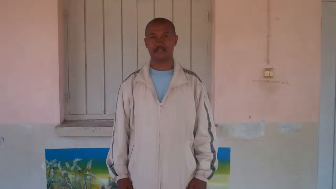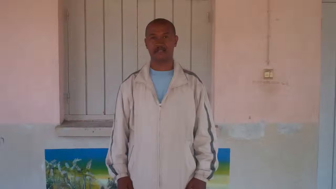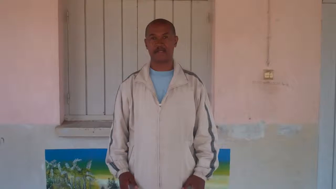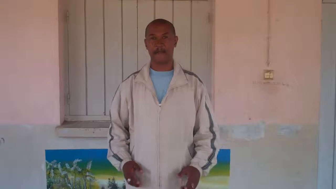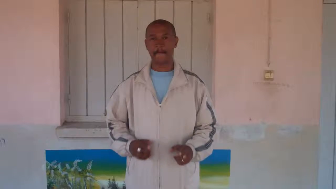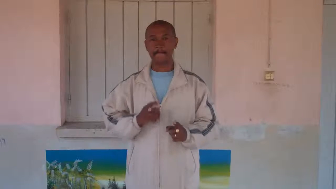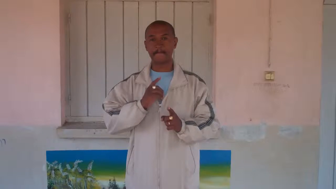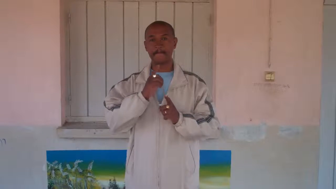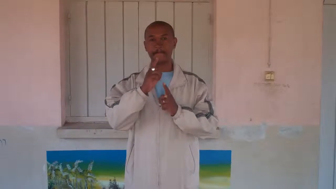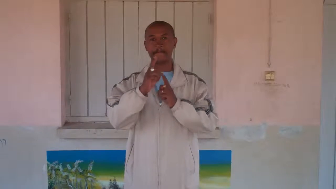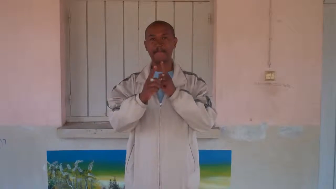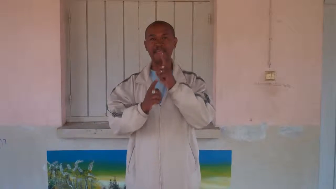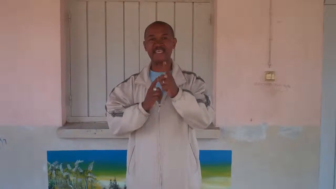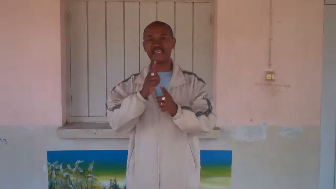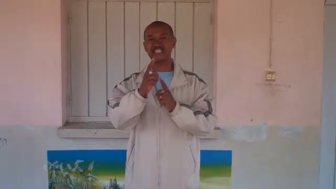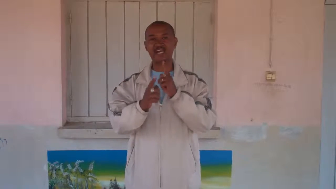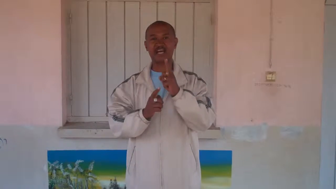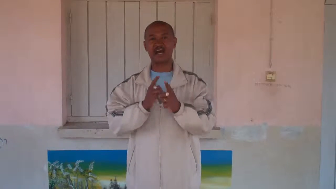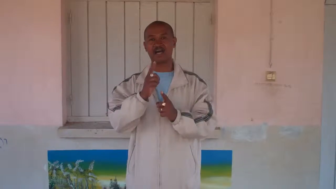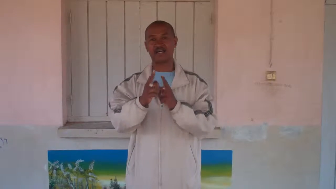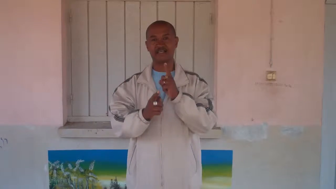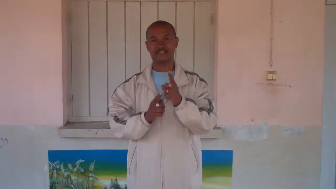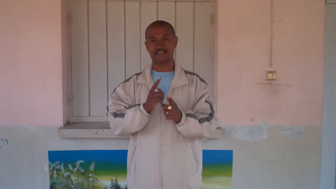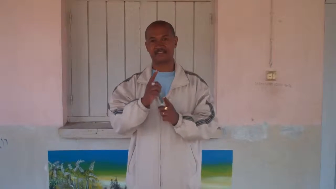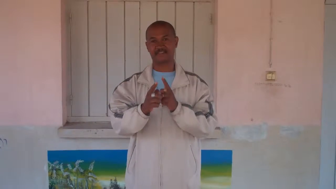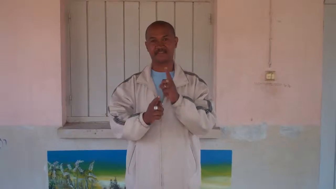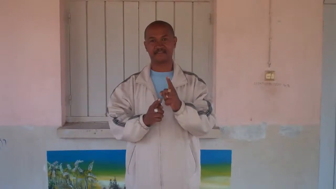miresaka